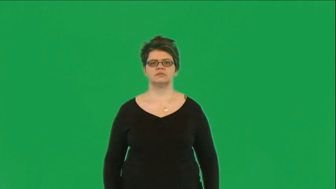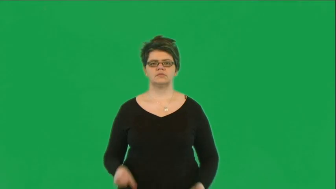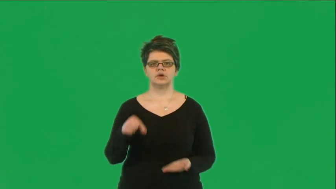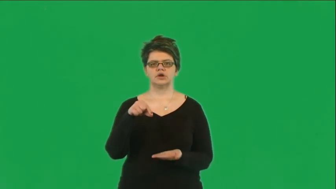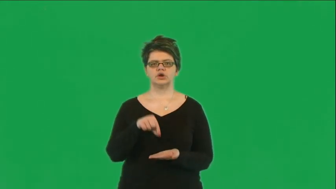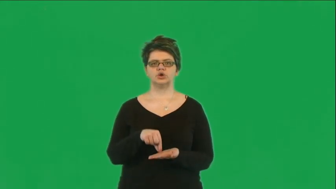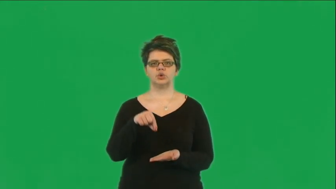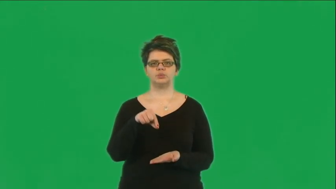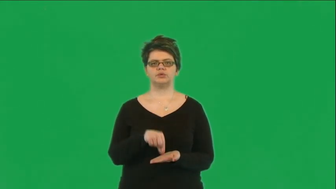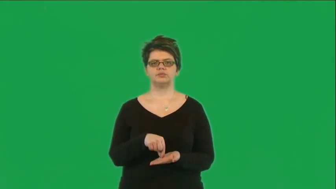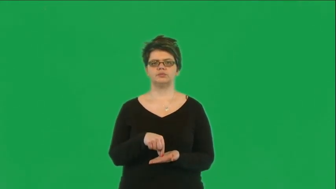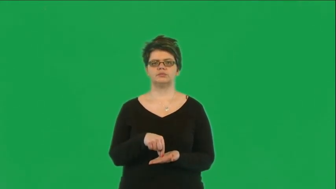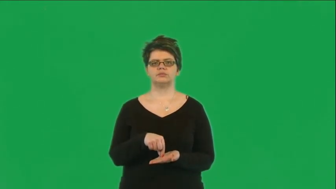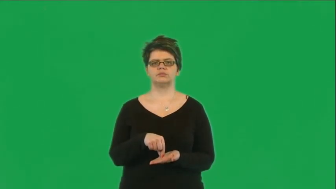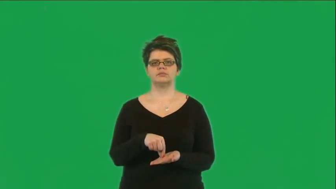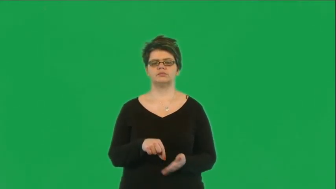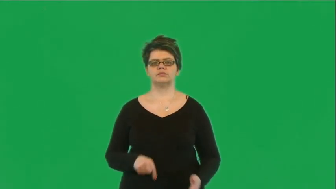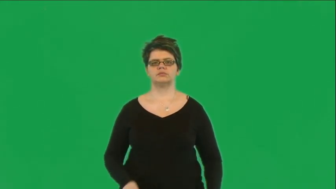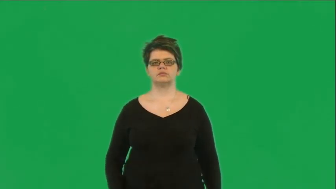drób